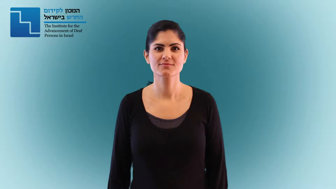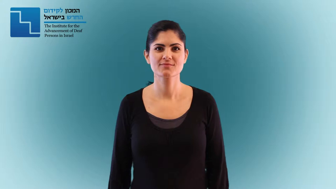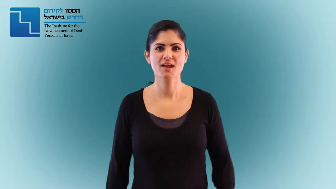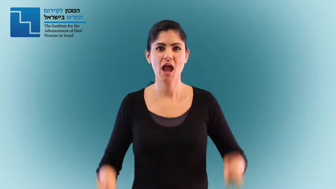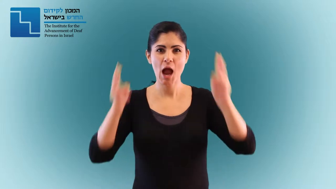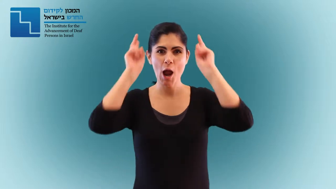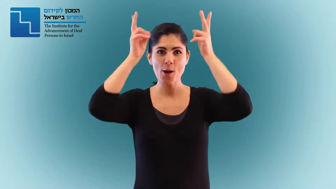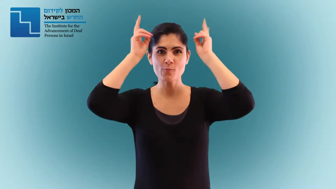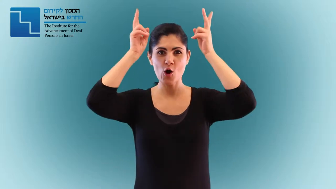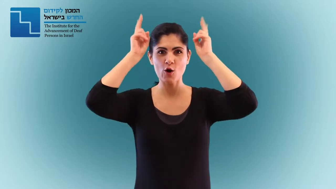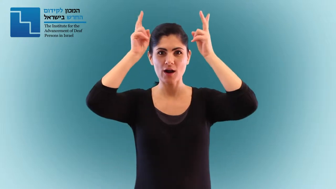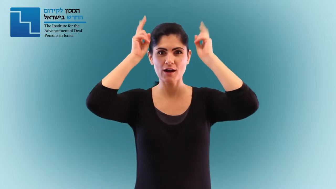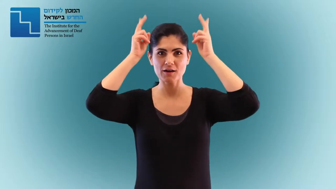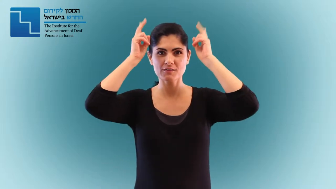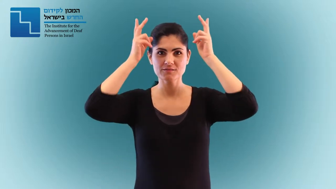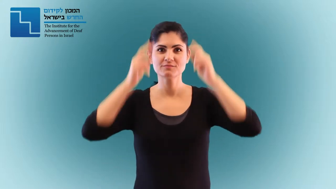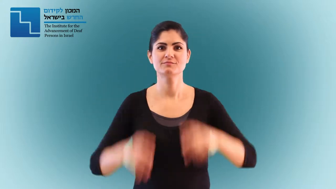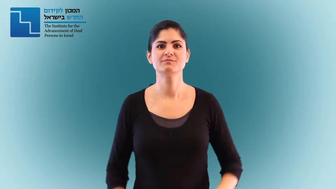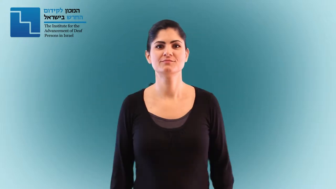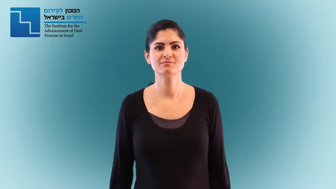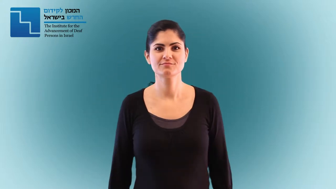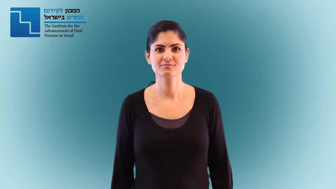חמור